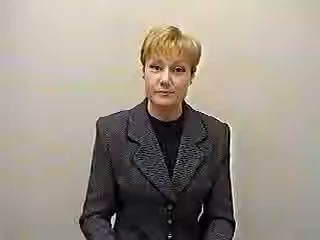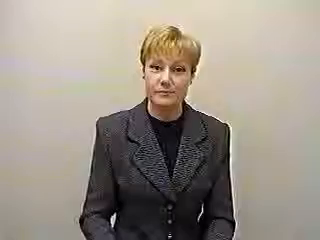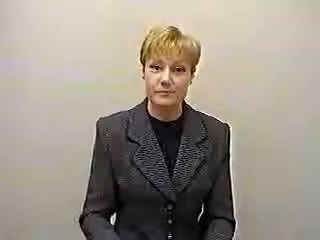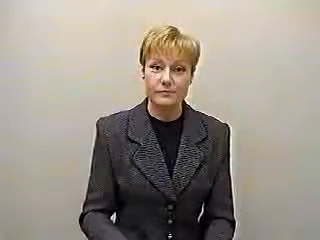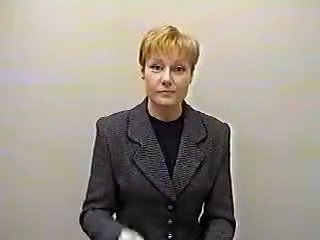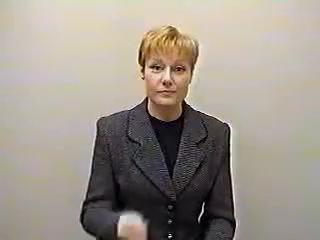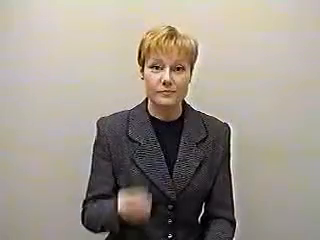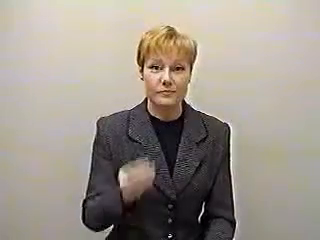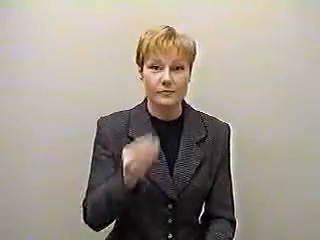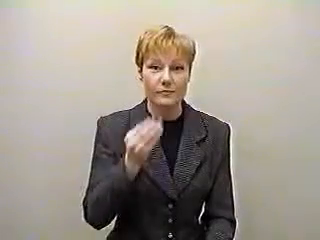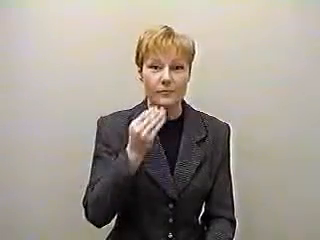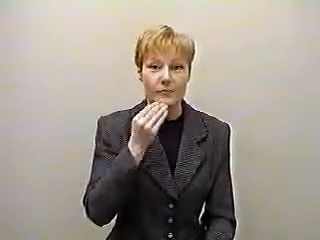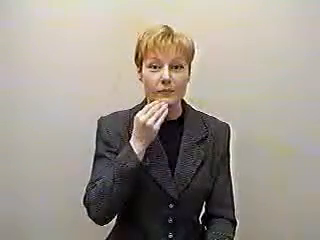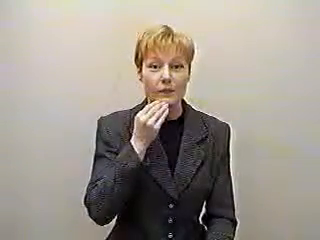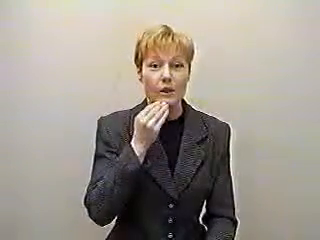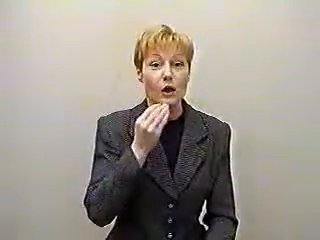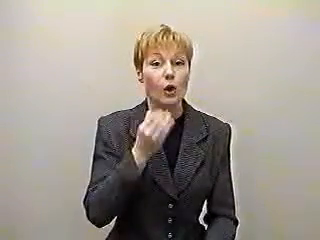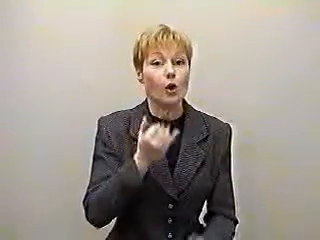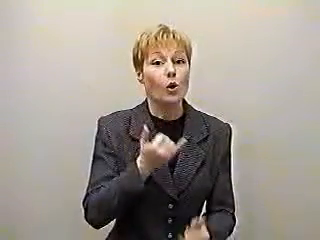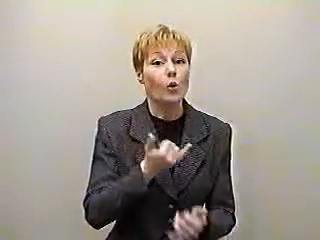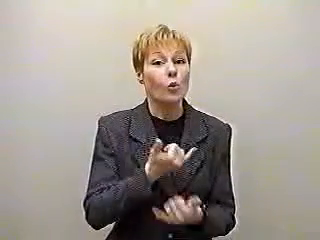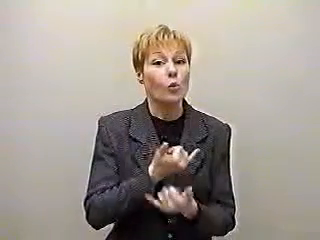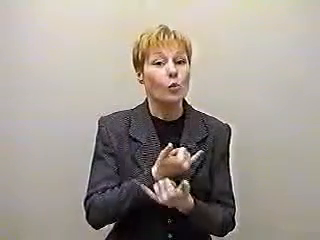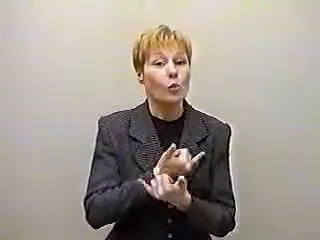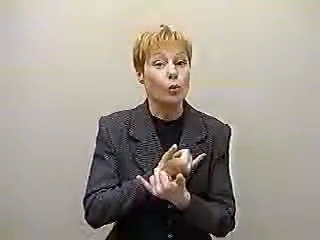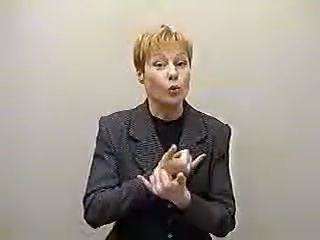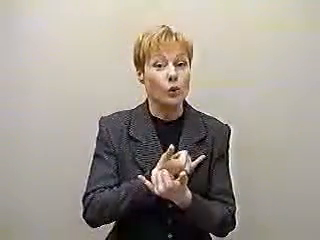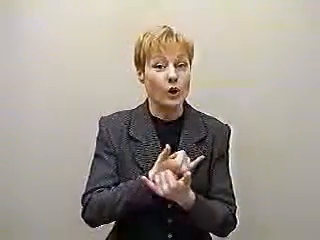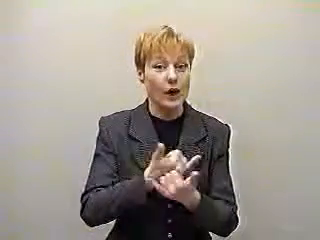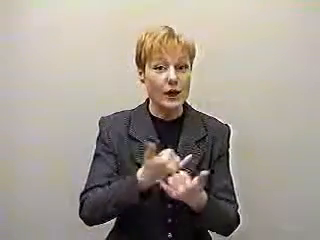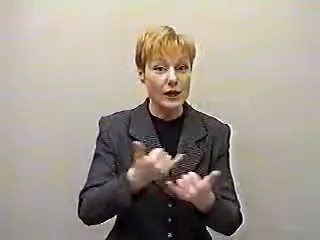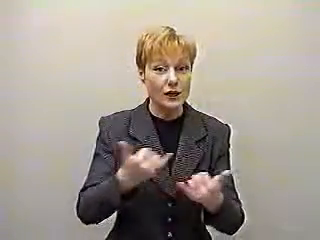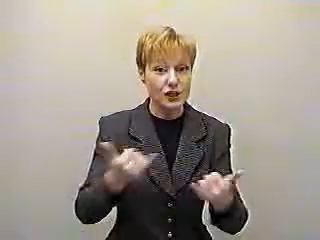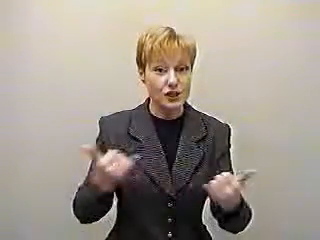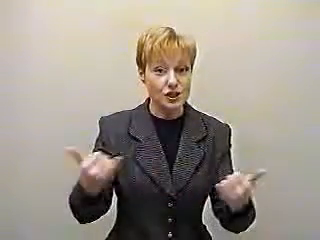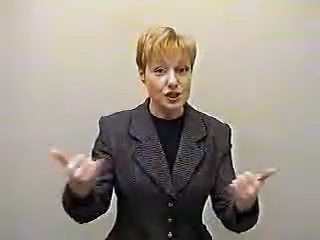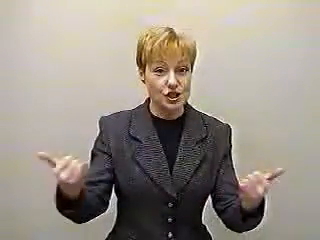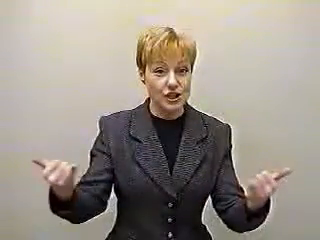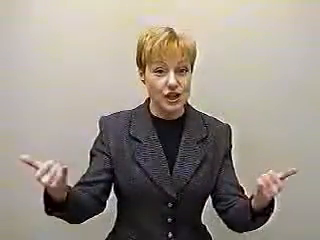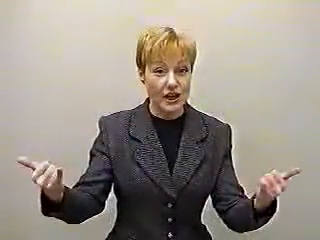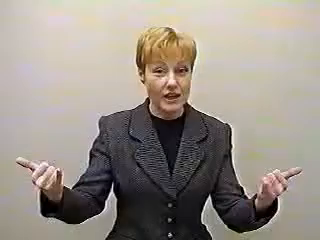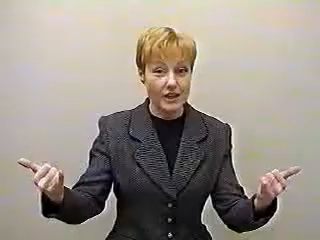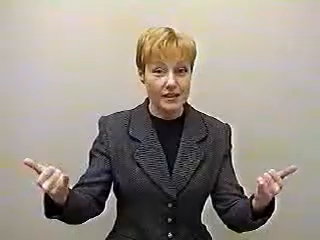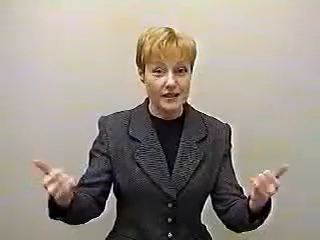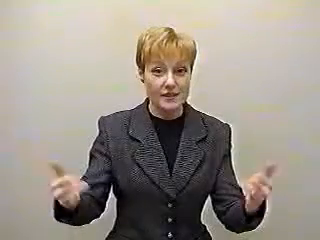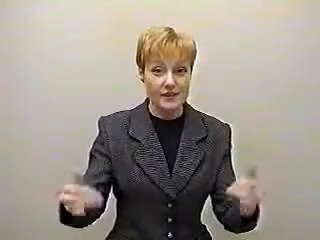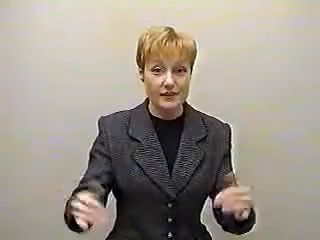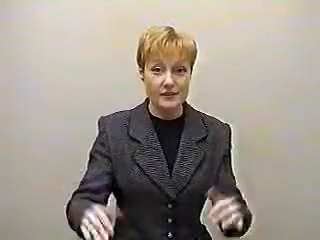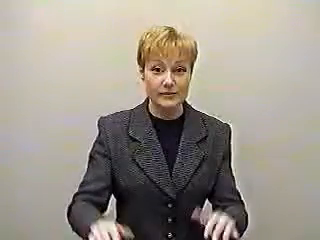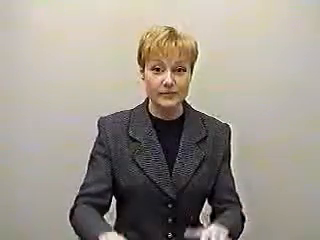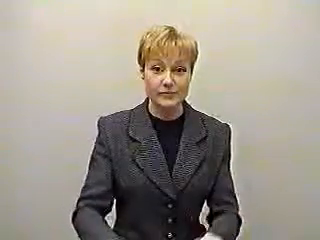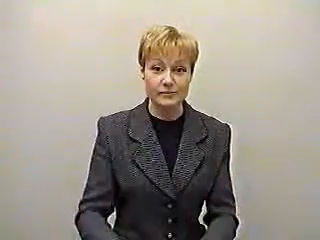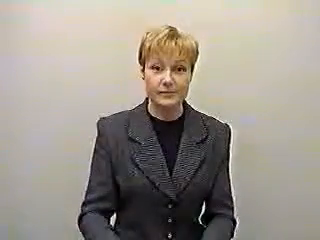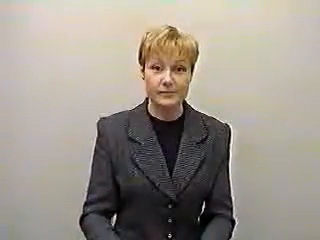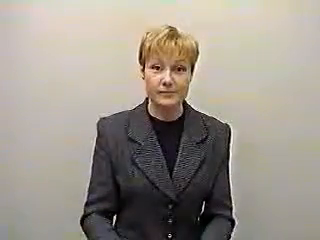угощать